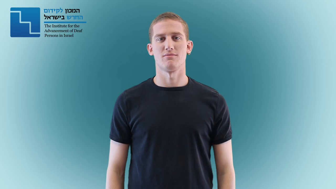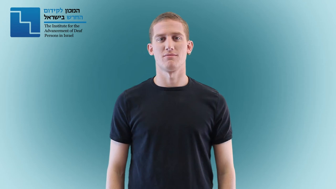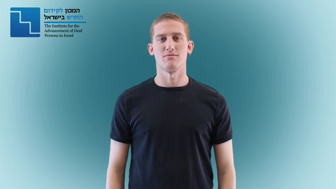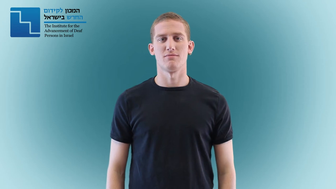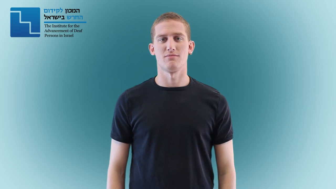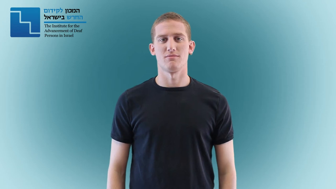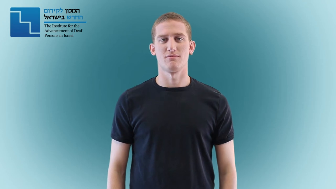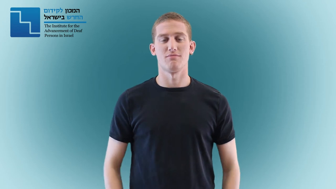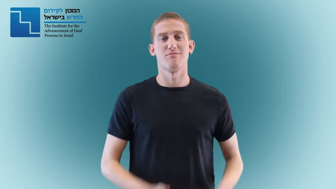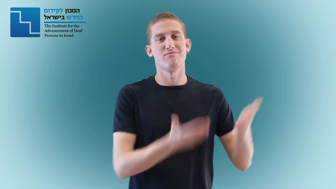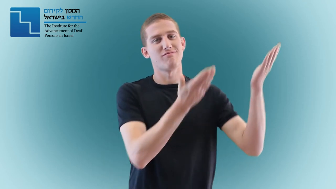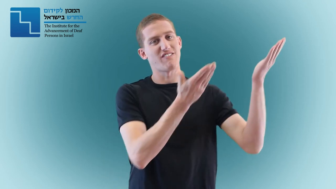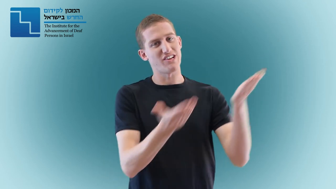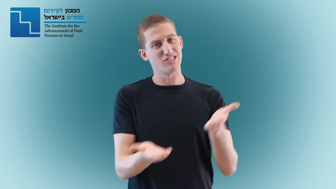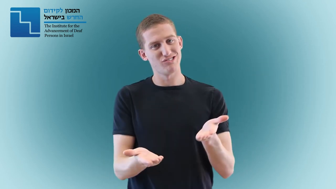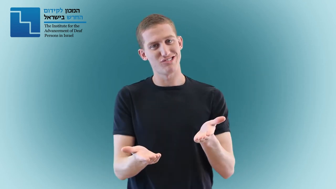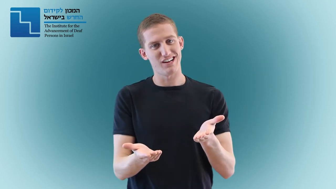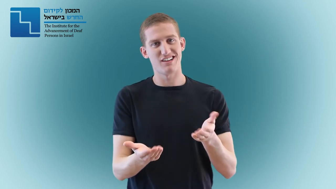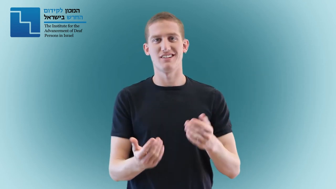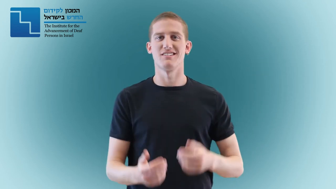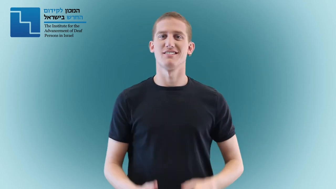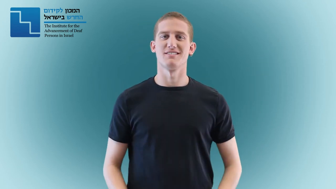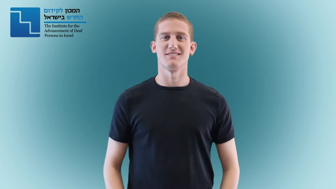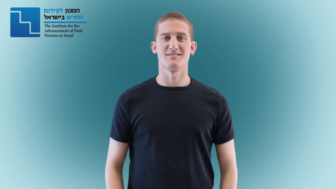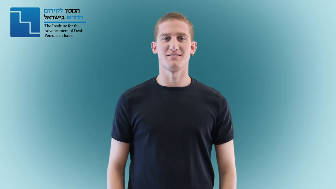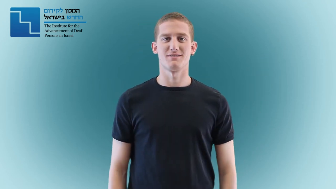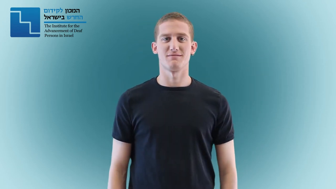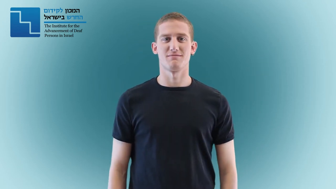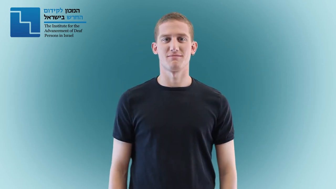בבקשה